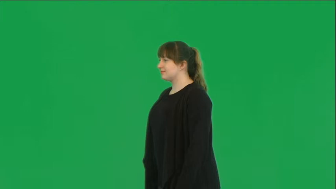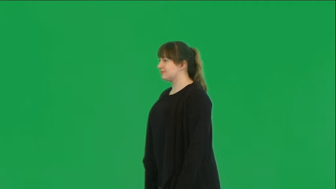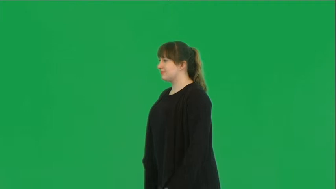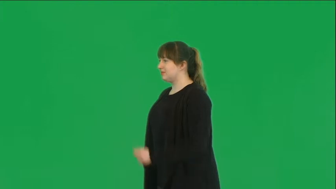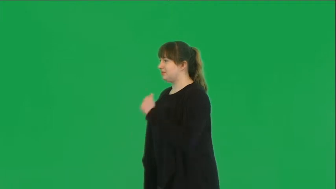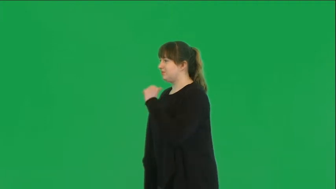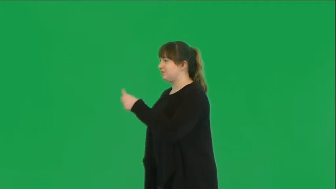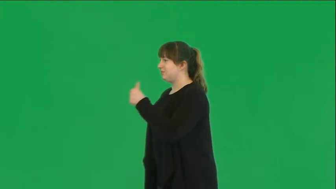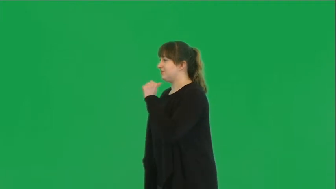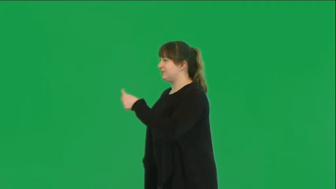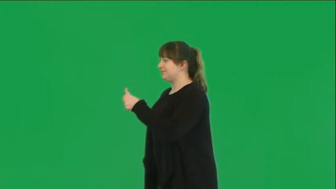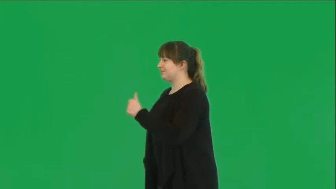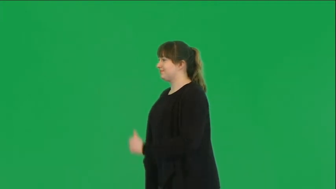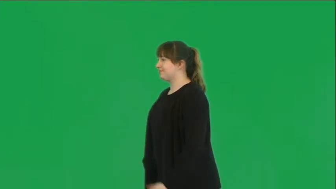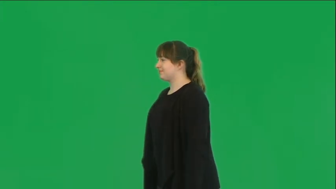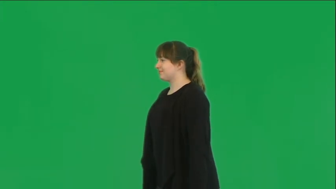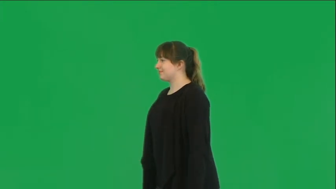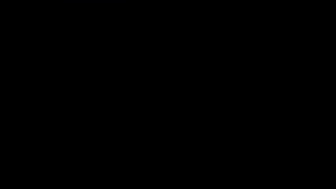wybitny